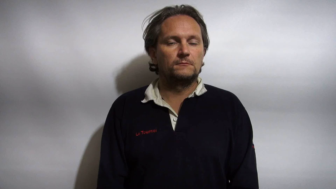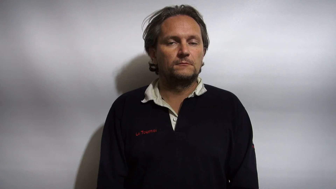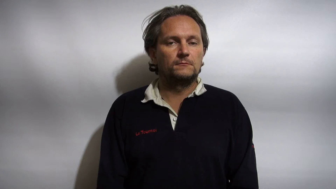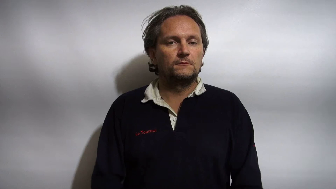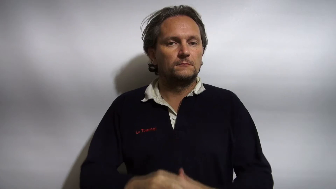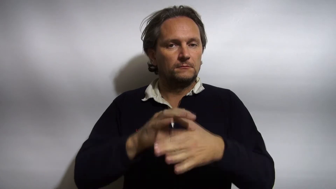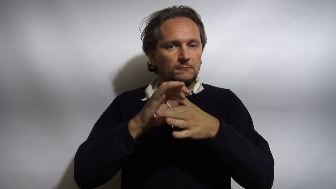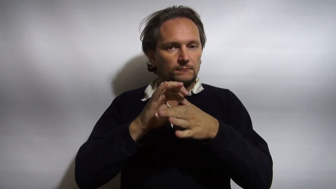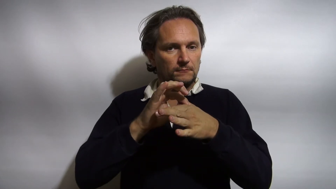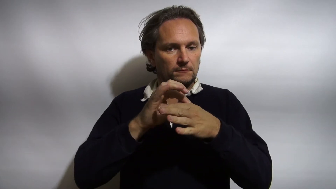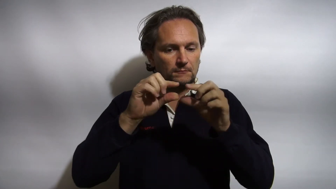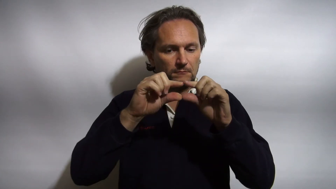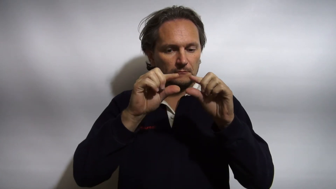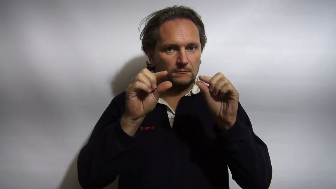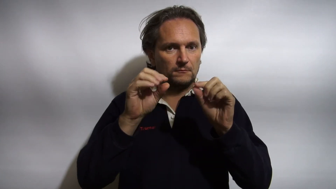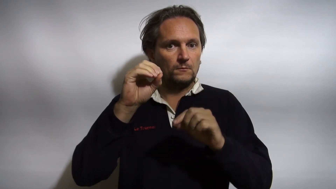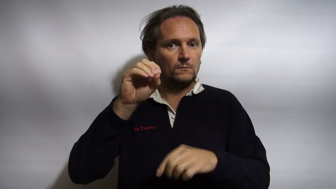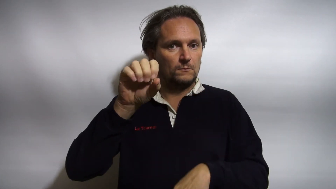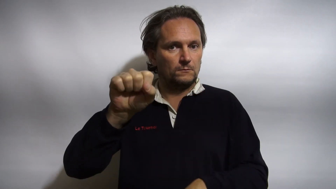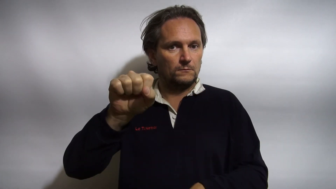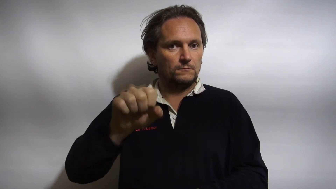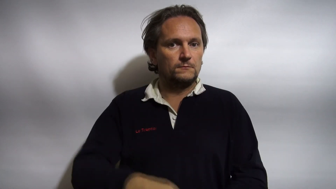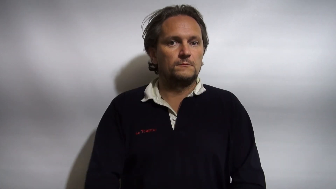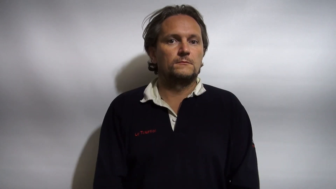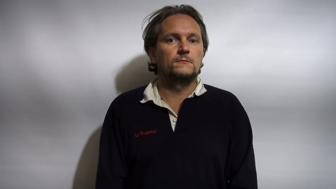Côtelette